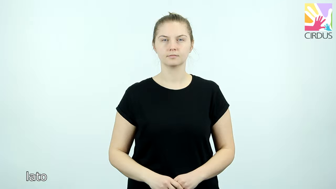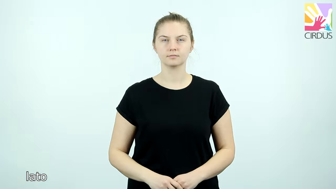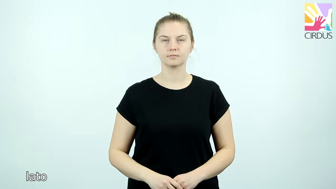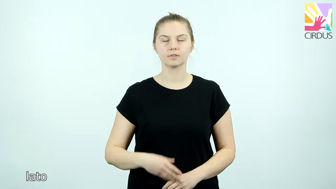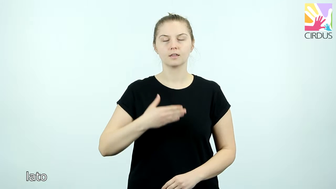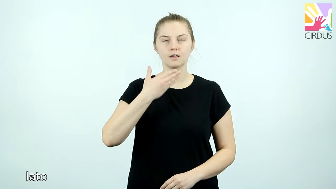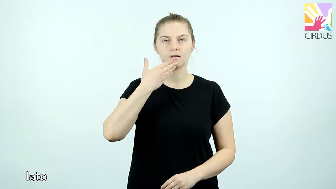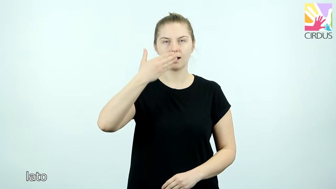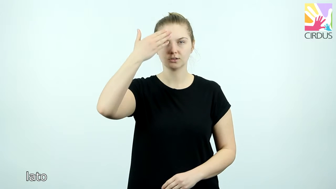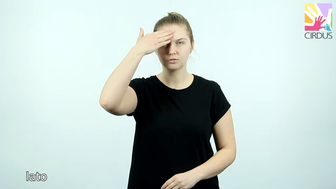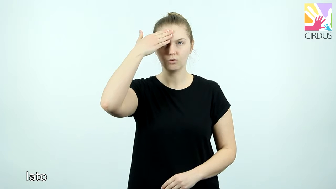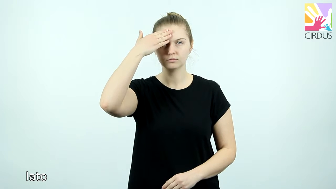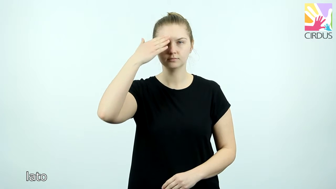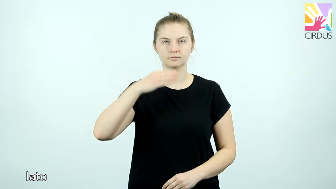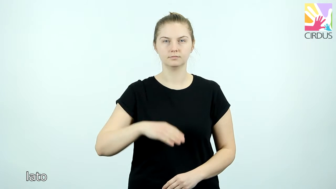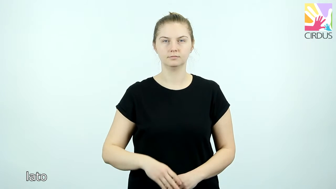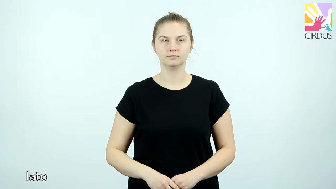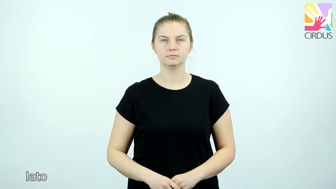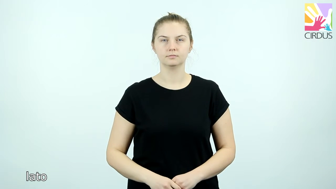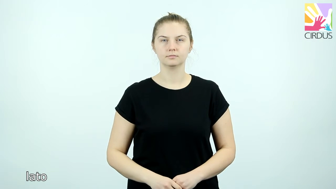lato